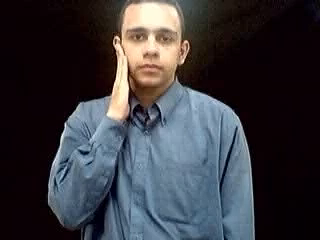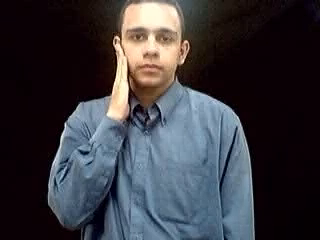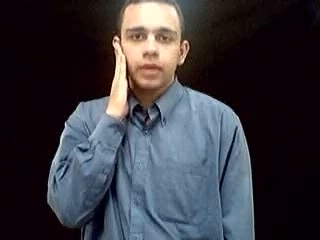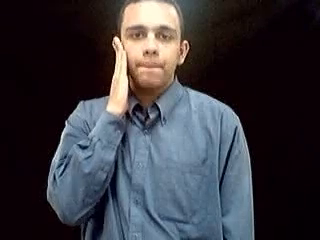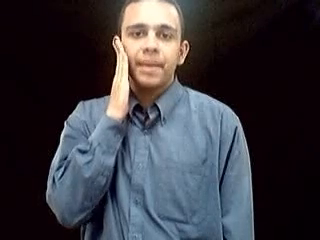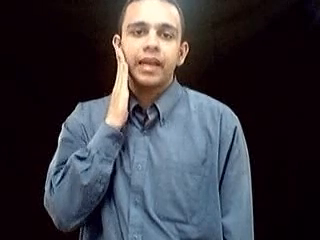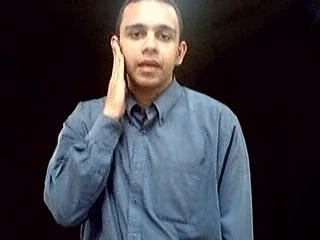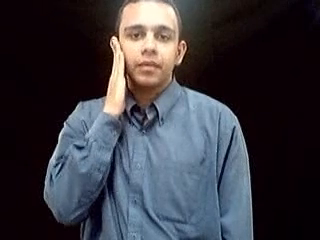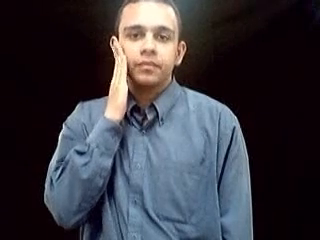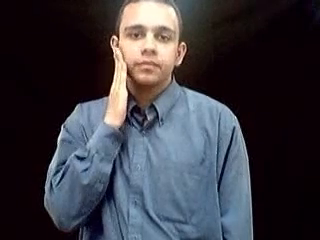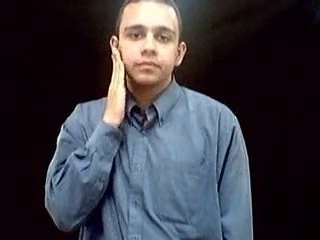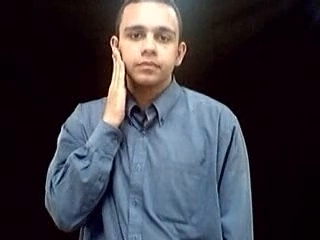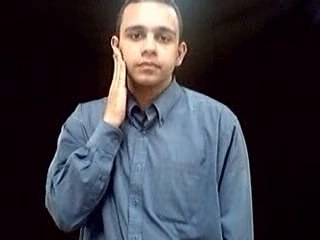pele